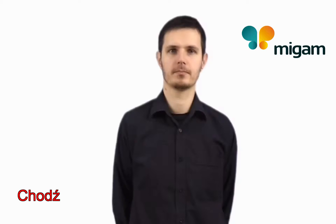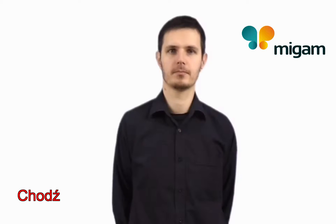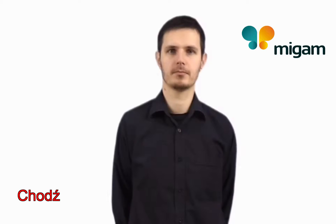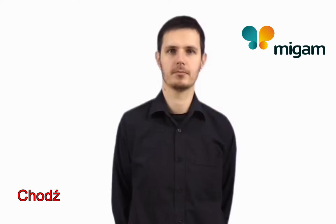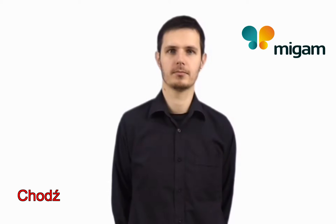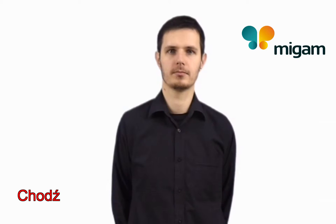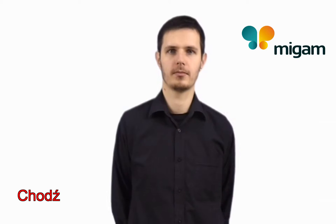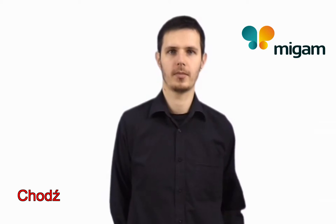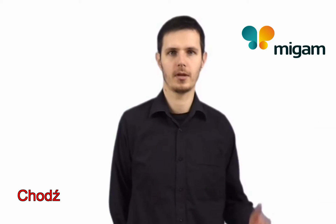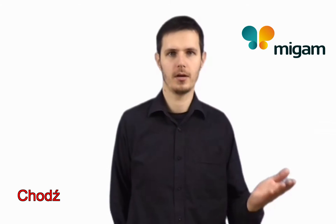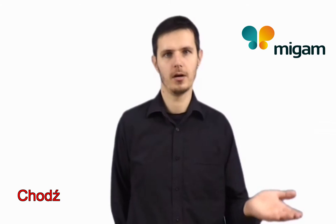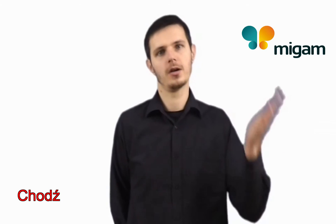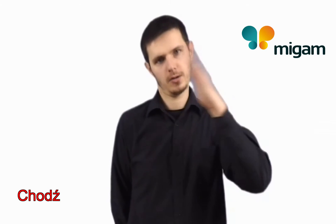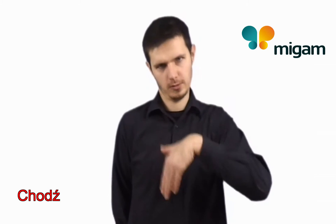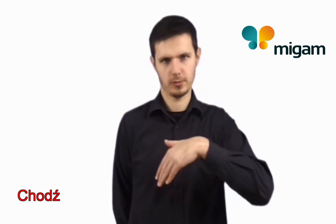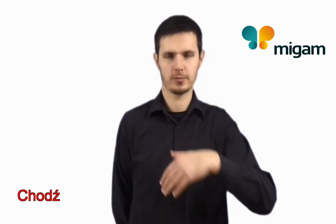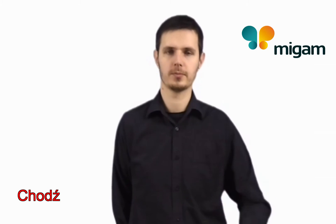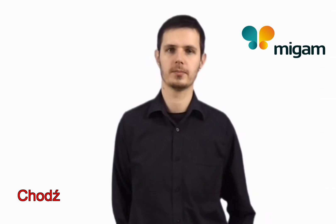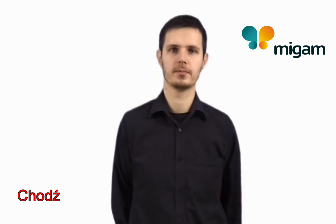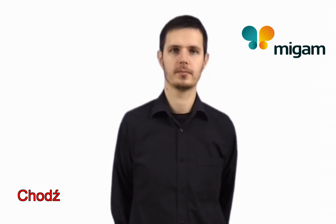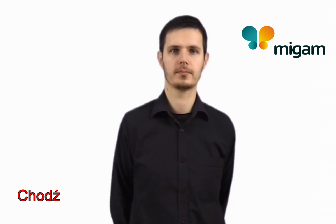chodź